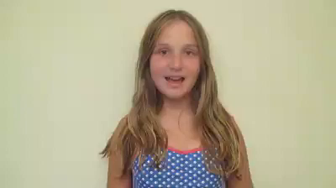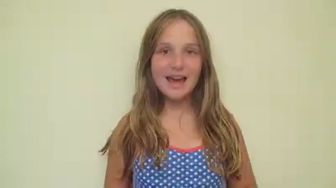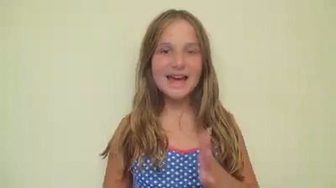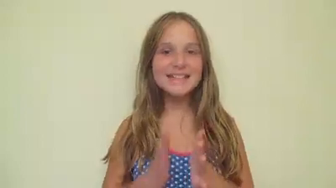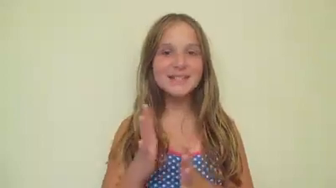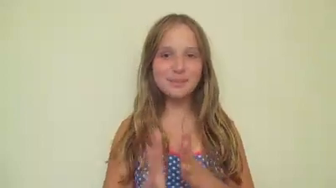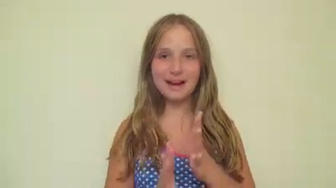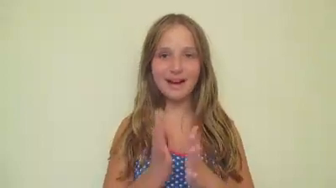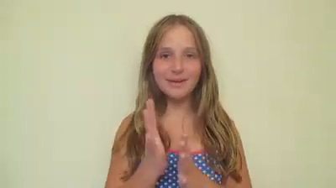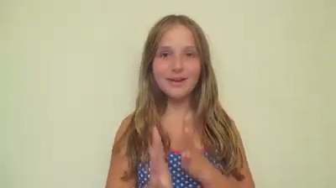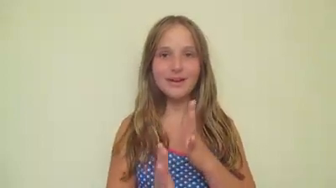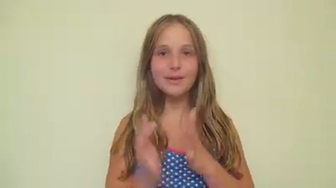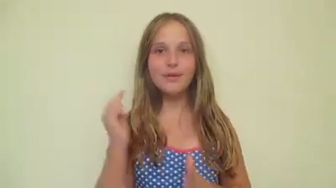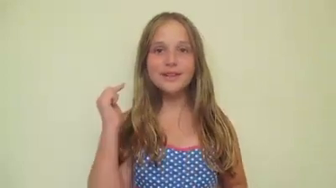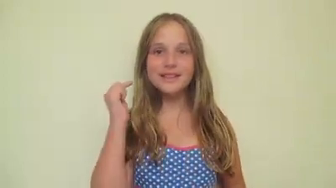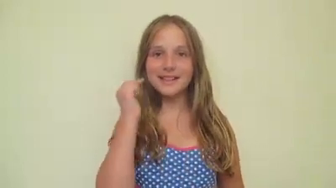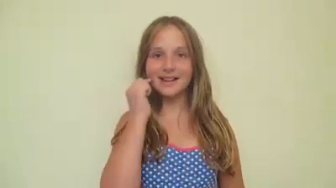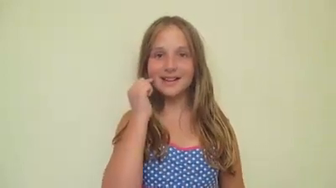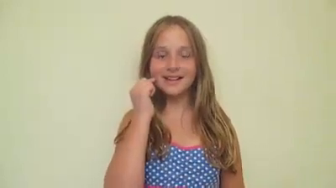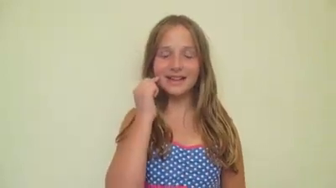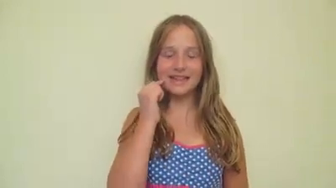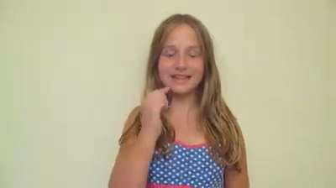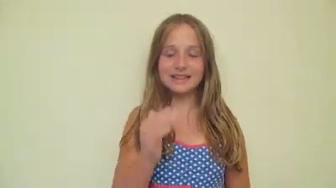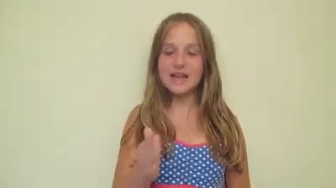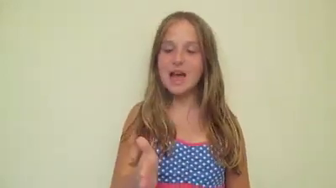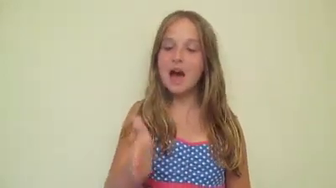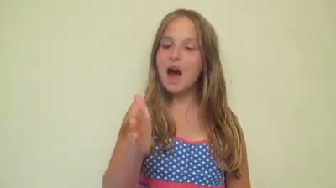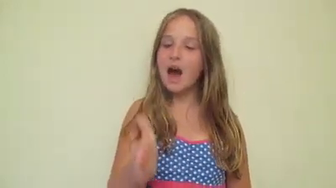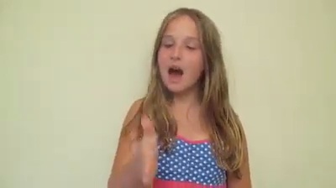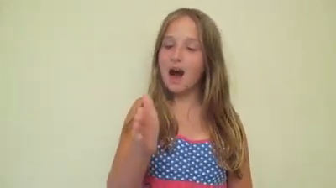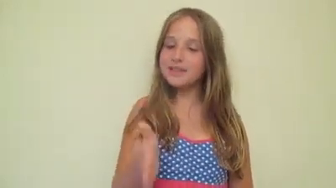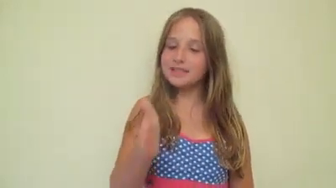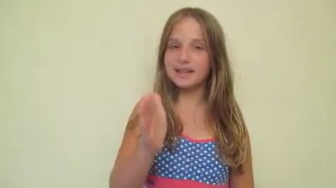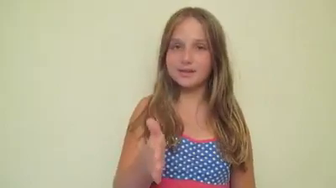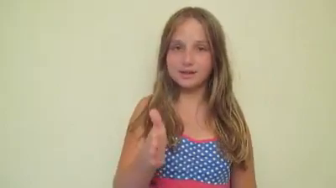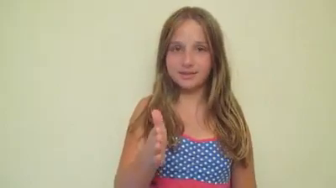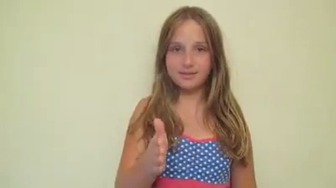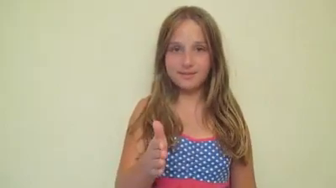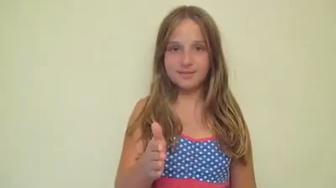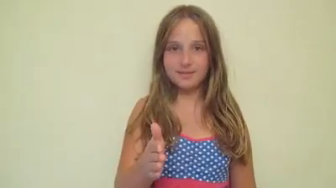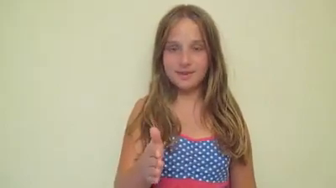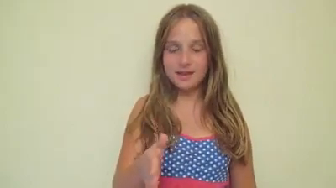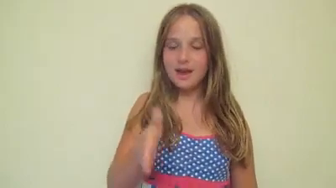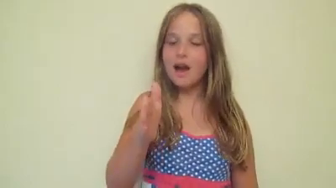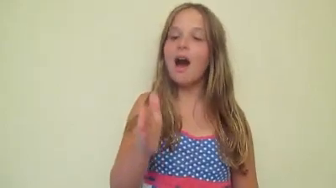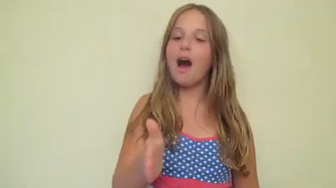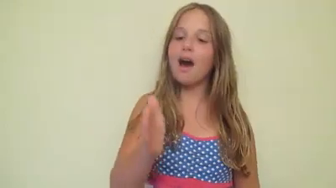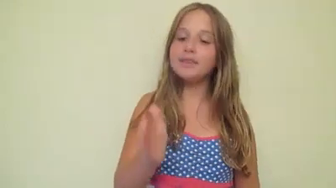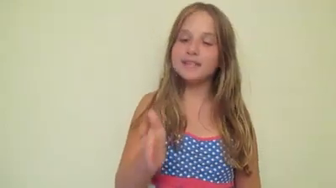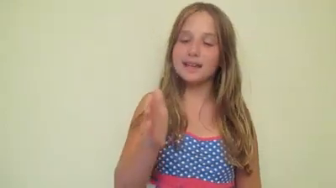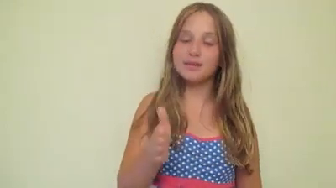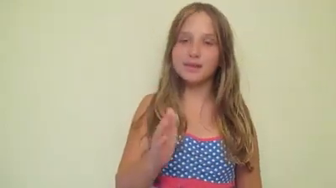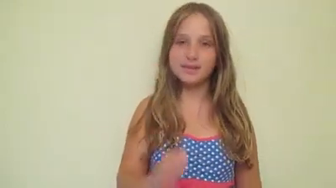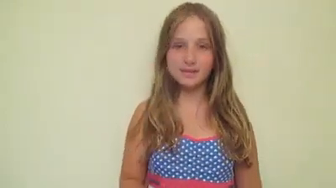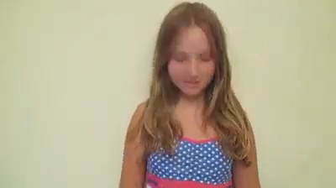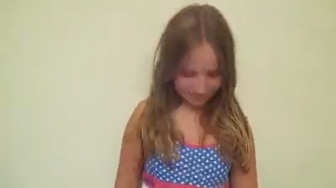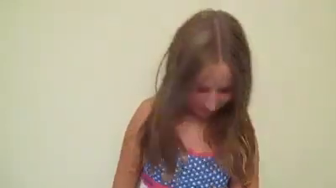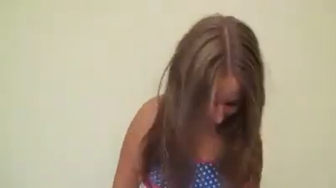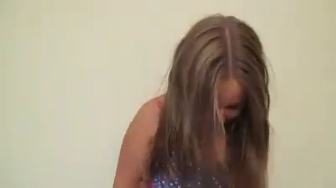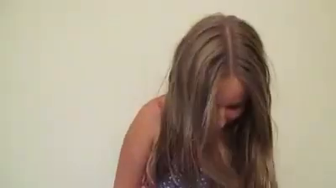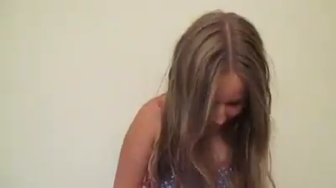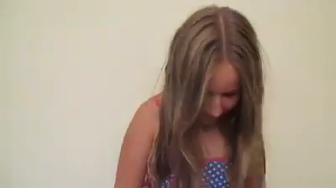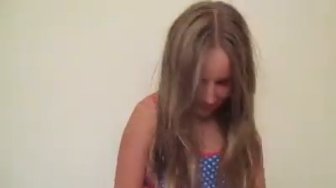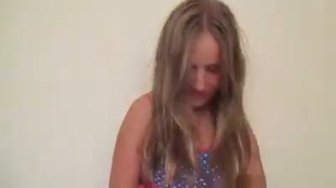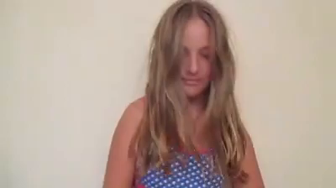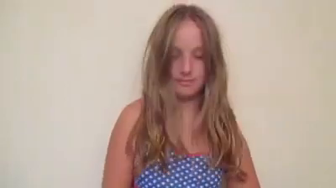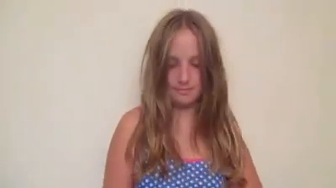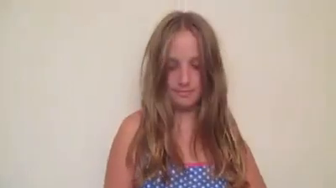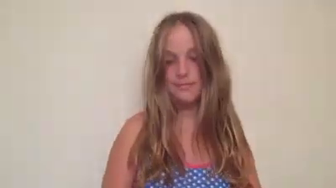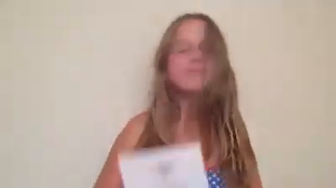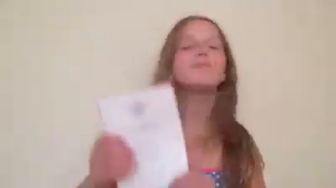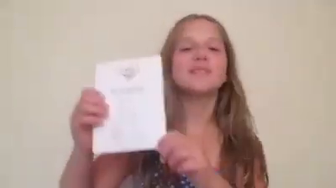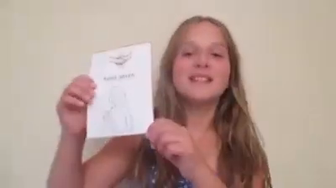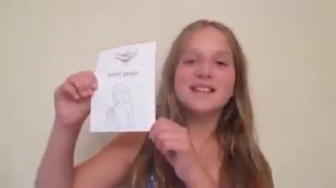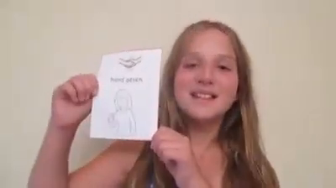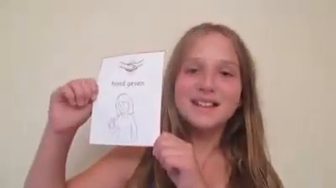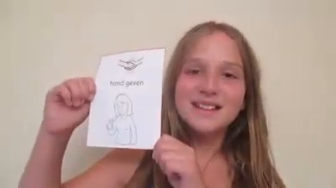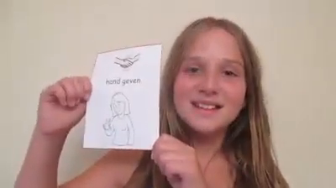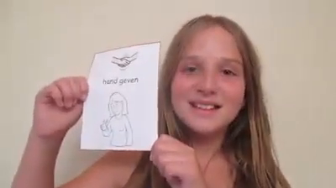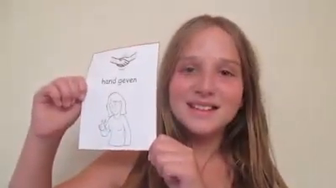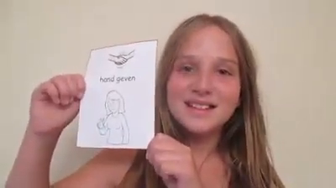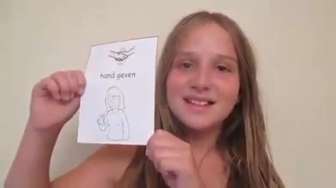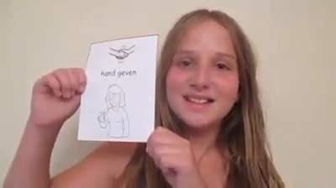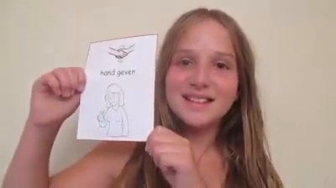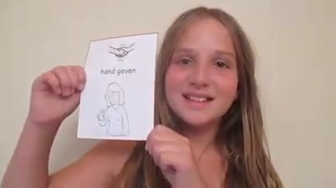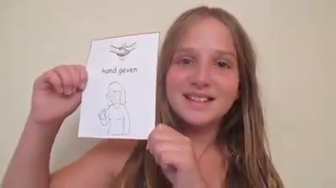Hand geven